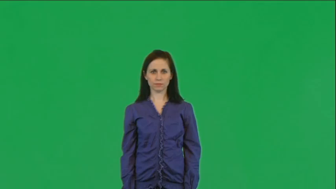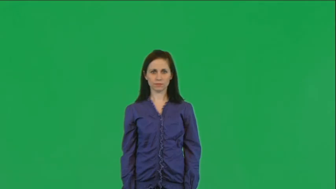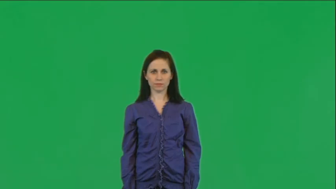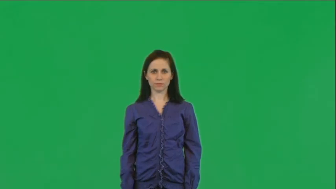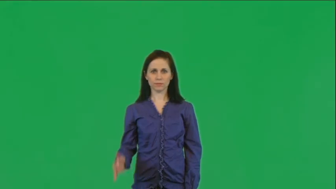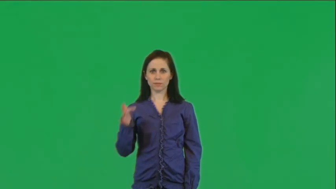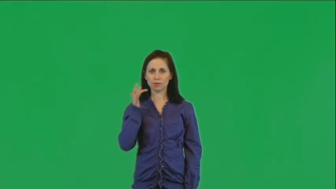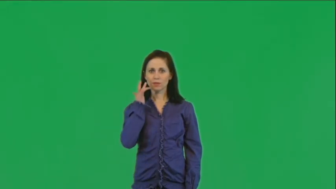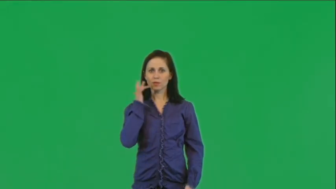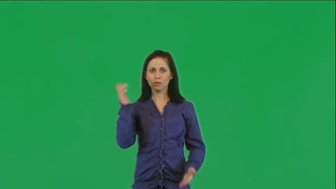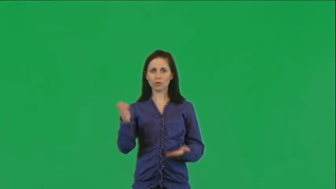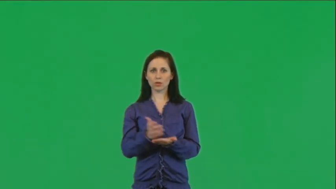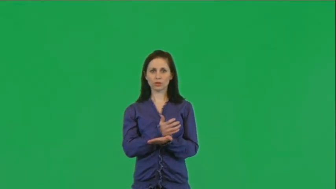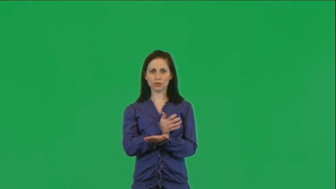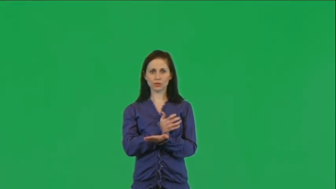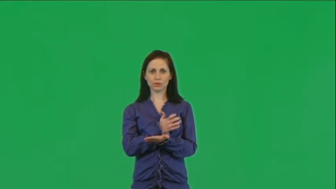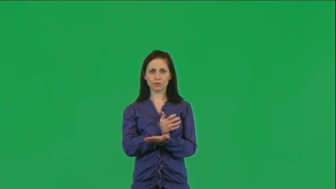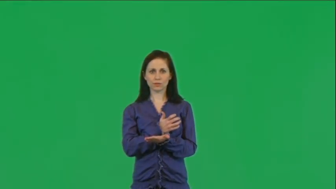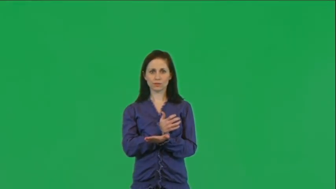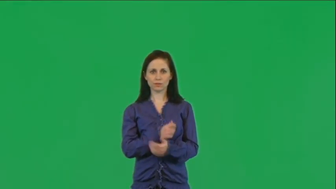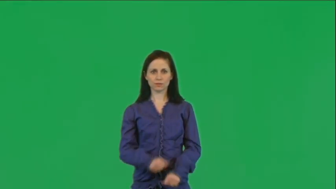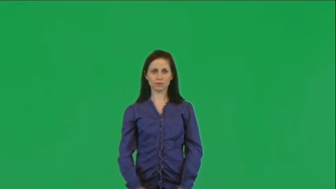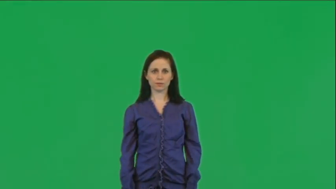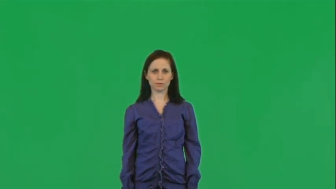korzyść